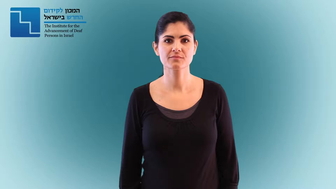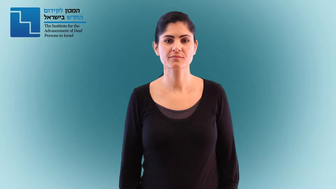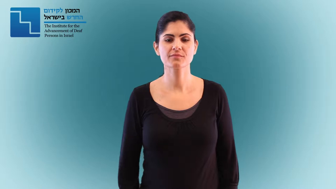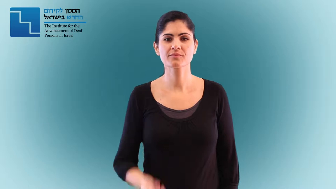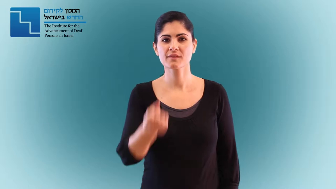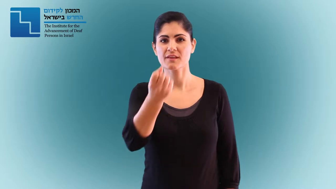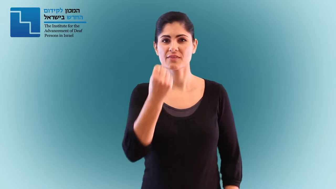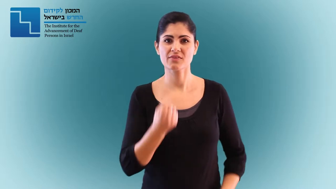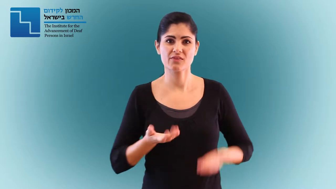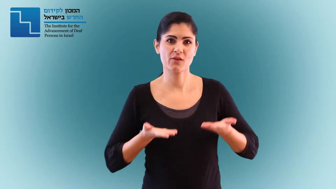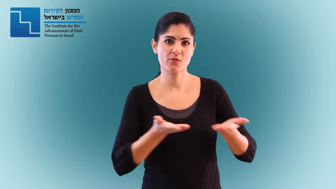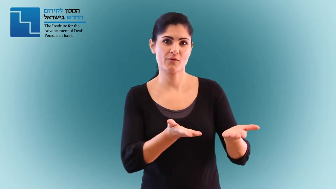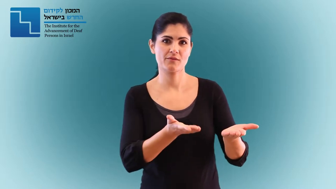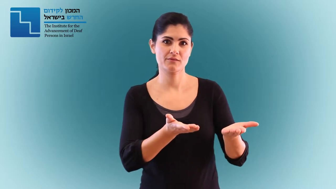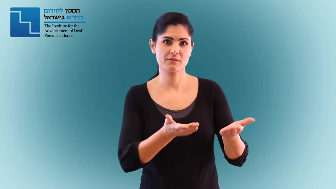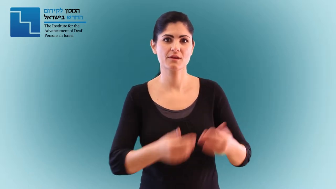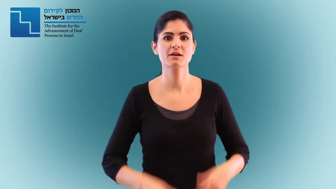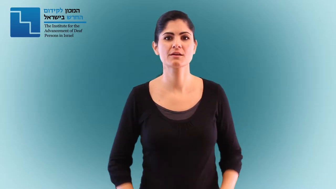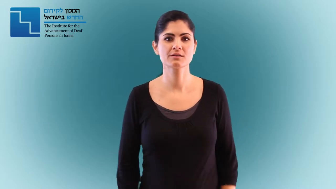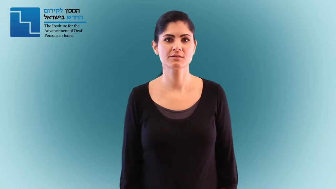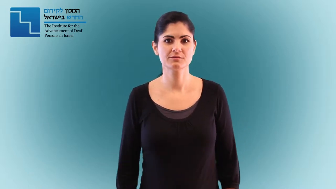תנור אפייה